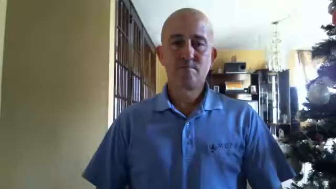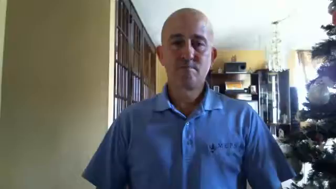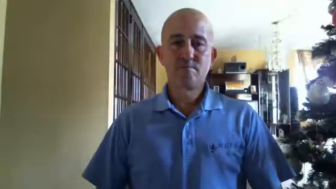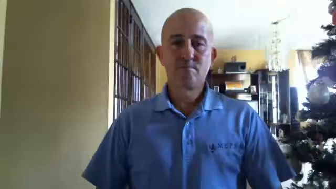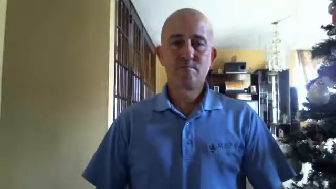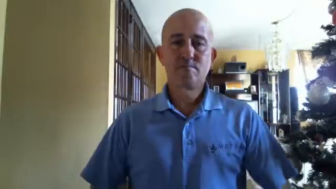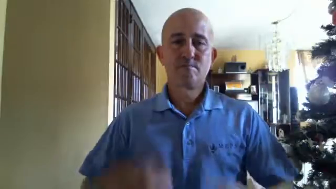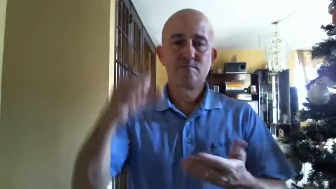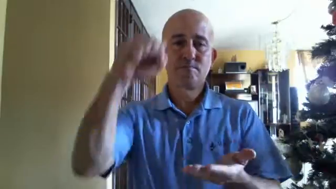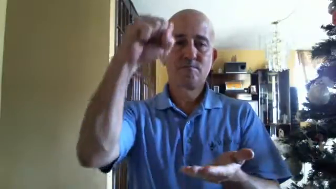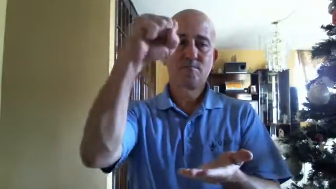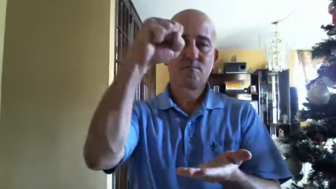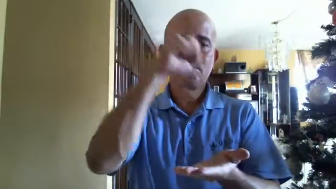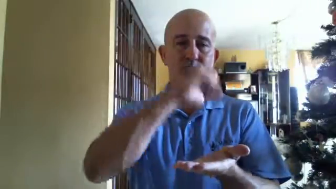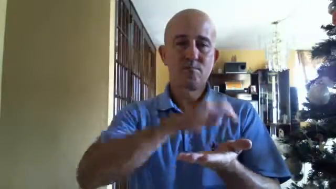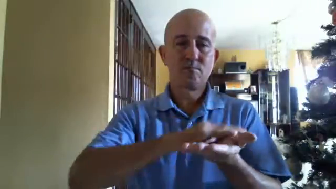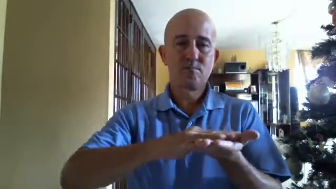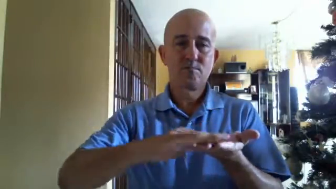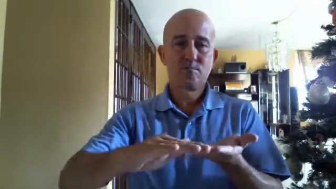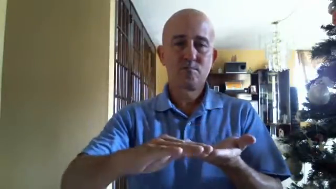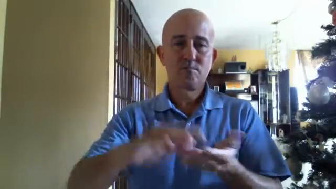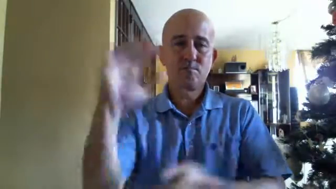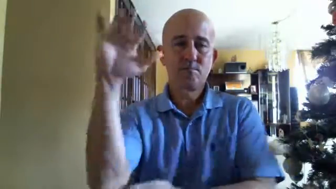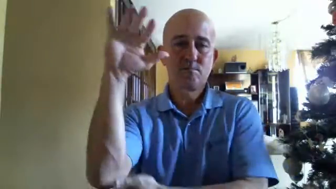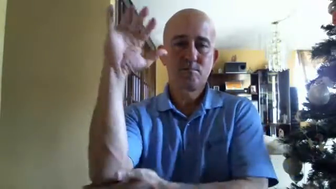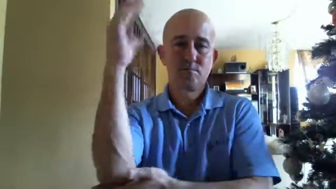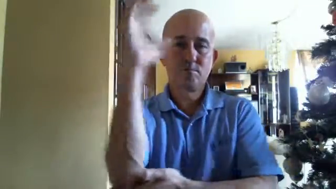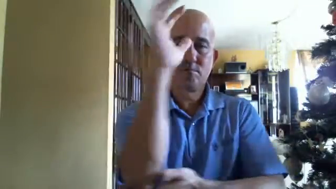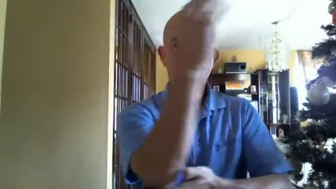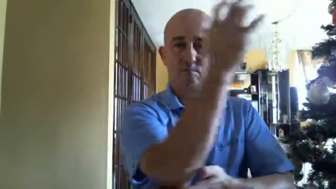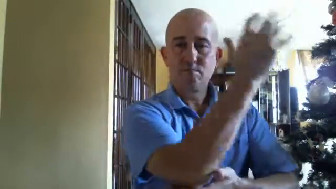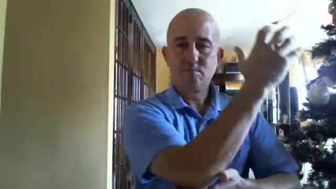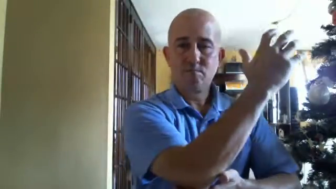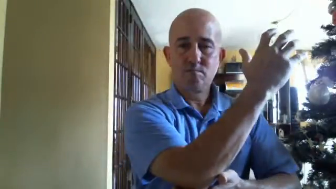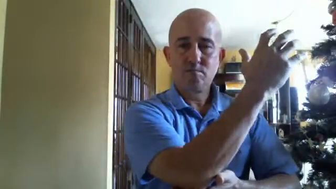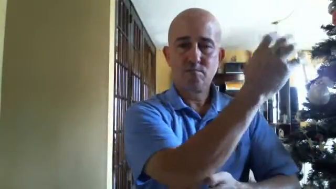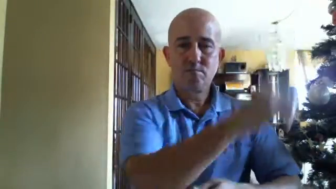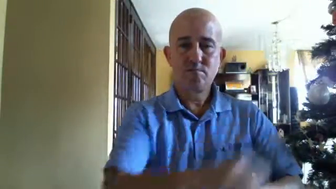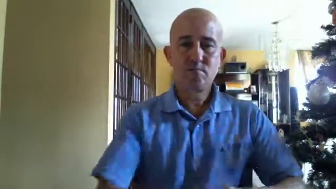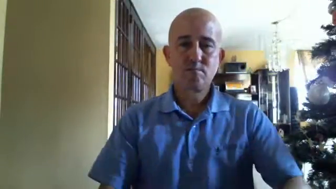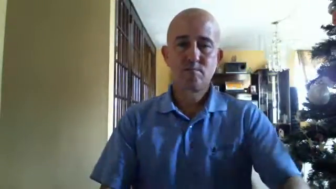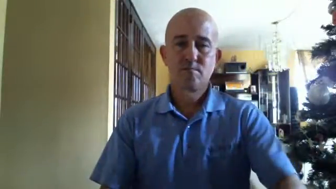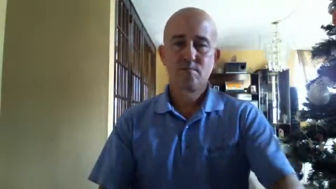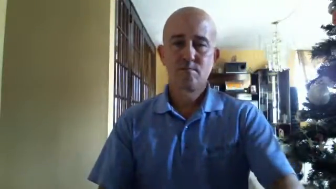arboleda sagrada